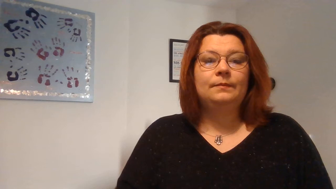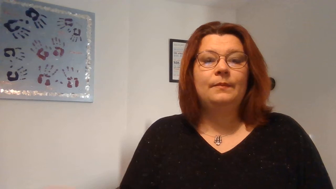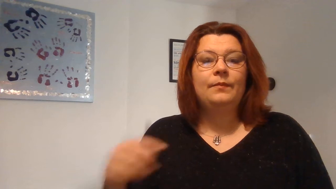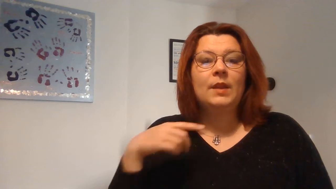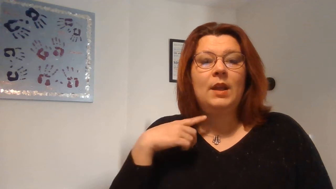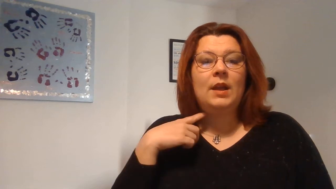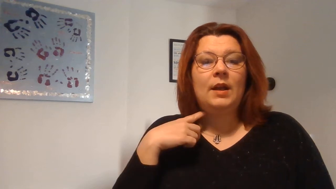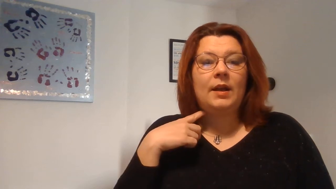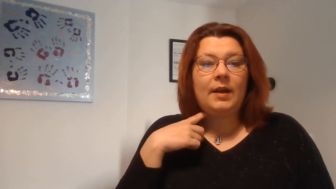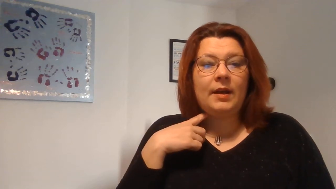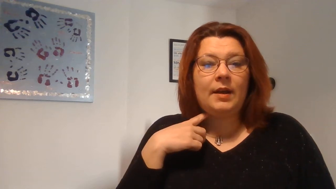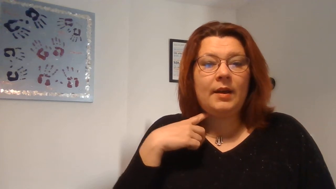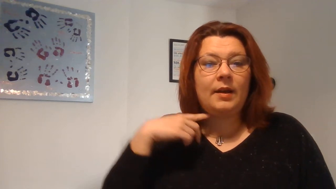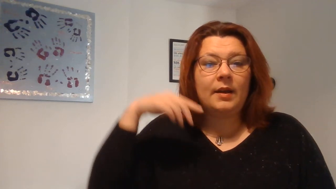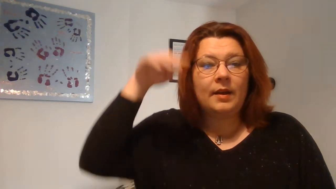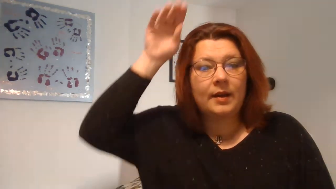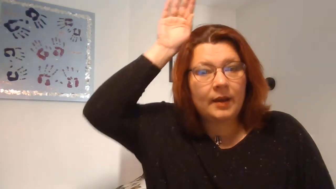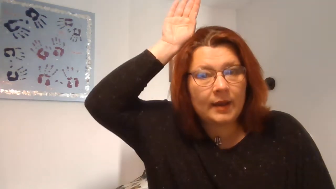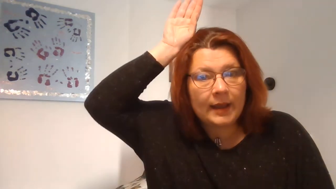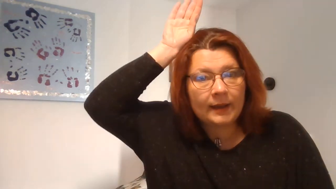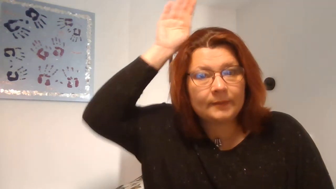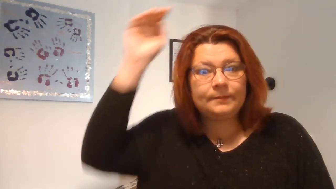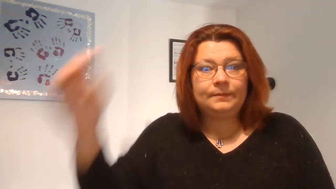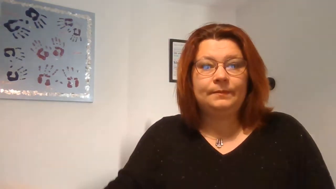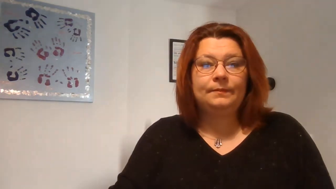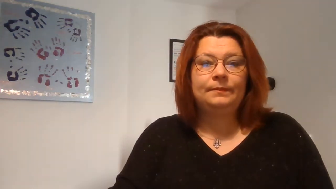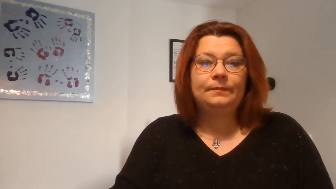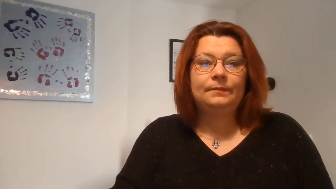rè